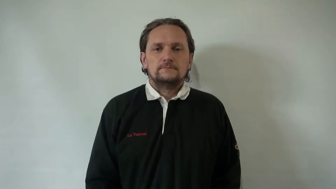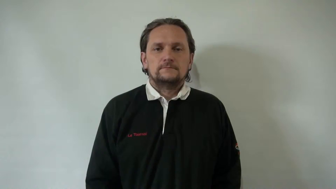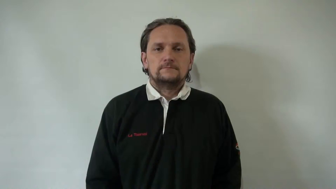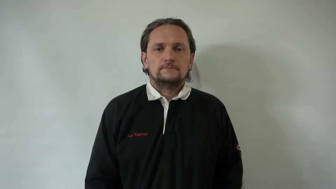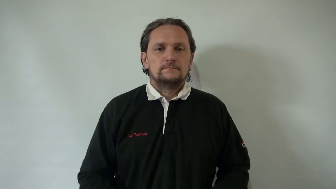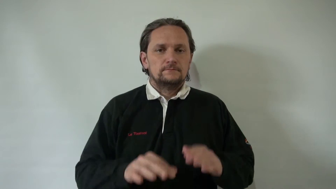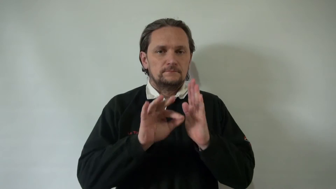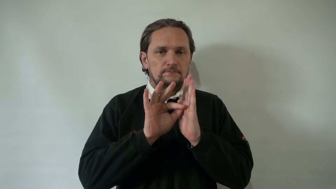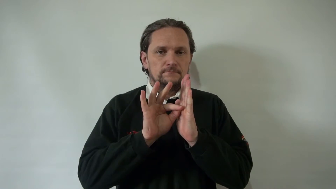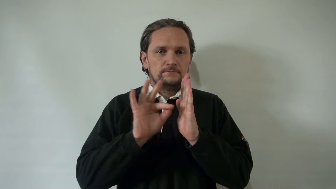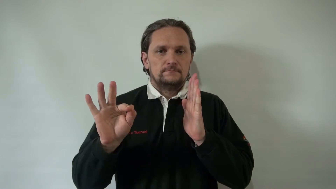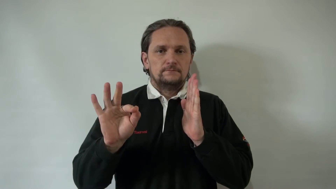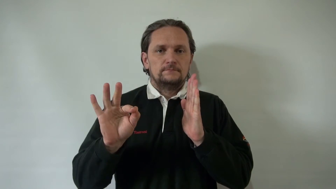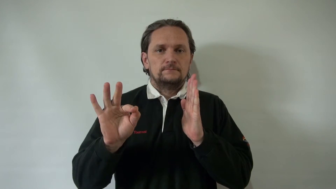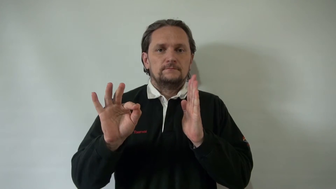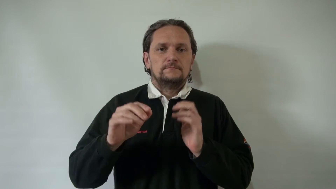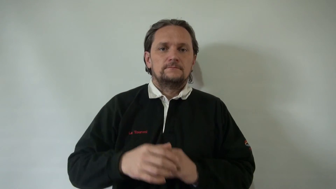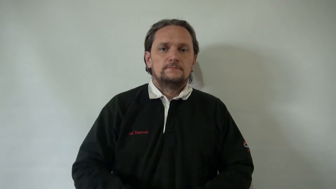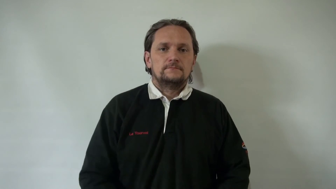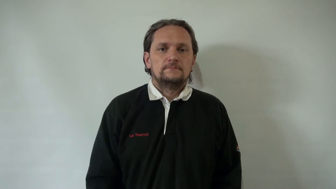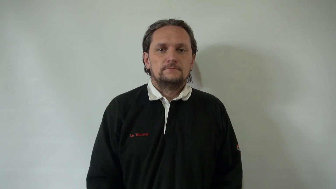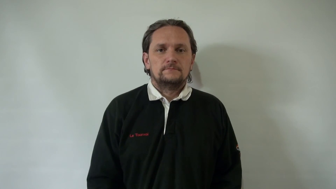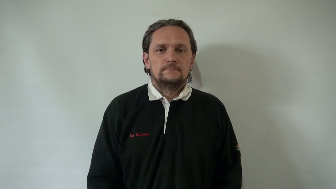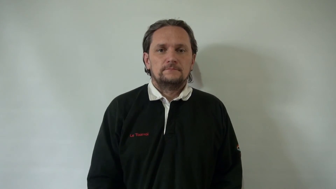Bibliothèque fessart (Paris 19e)